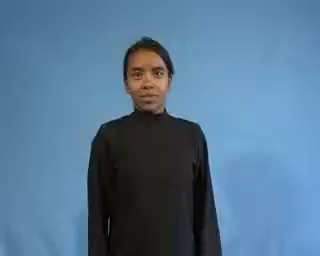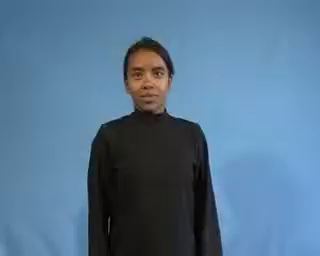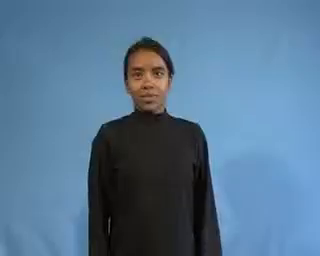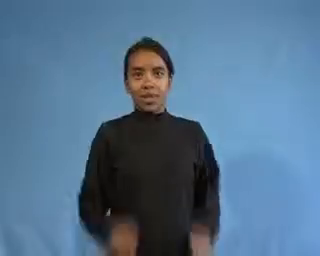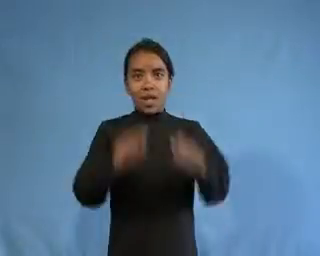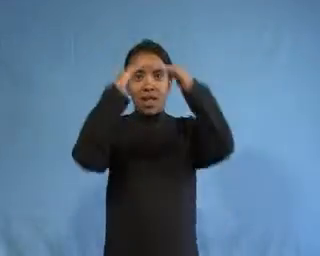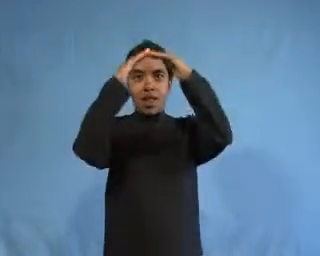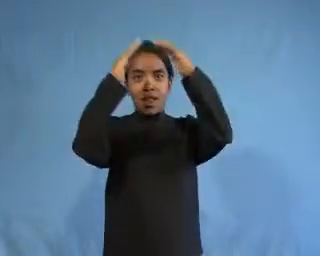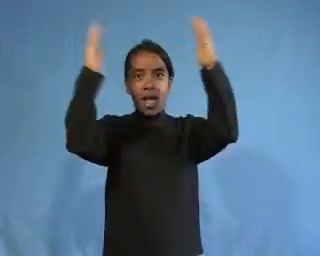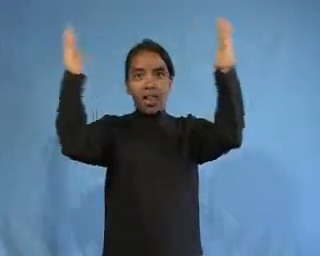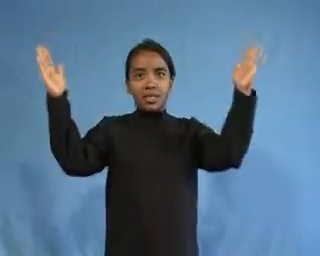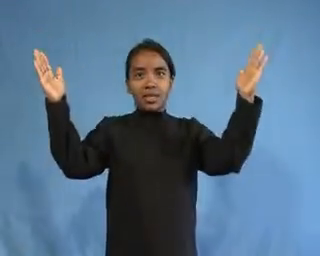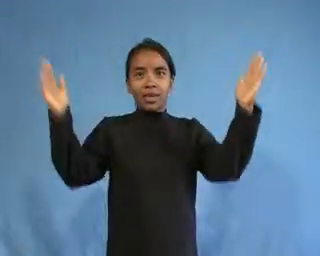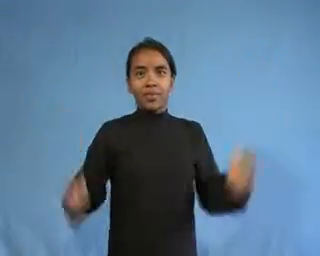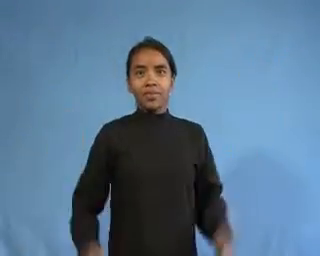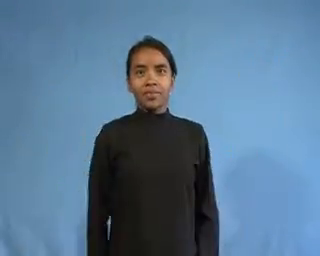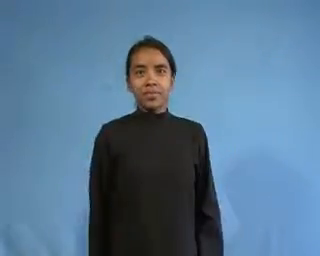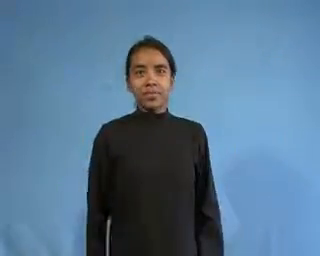lanitra